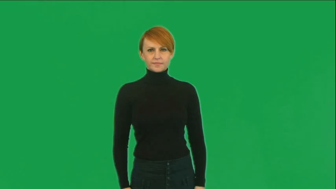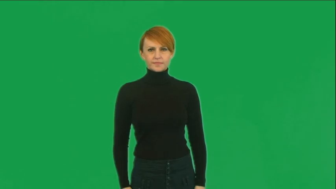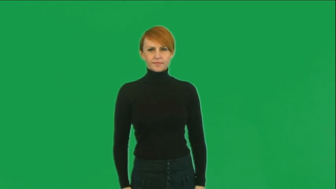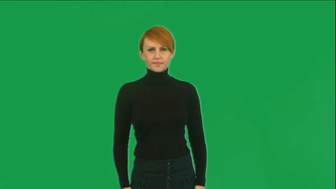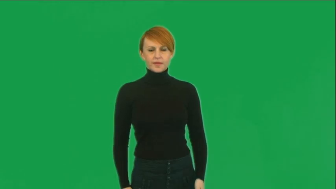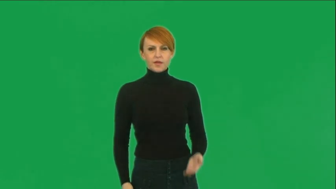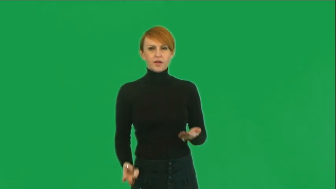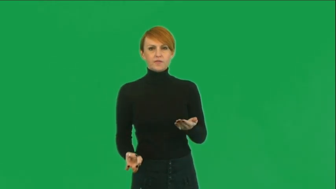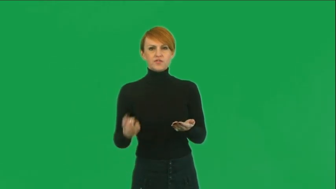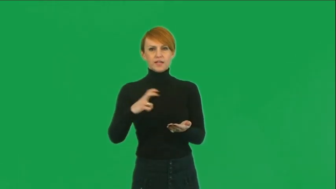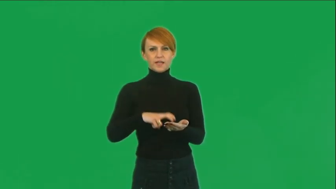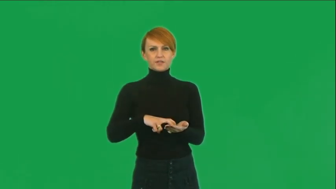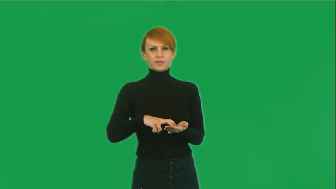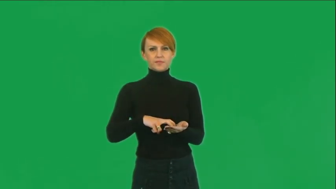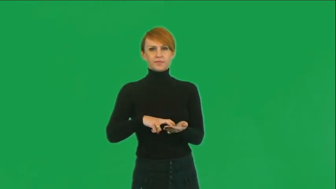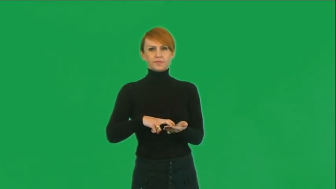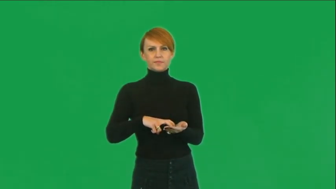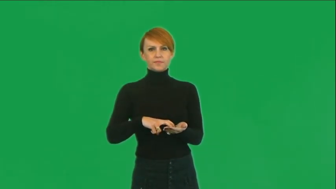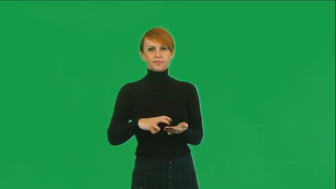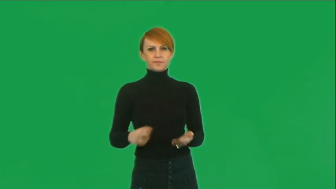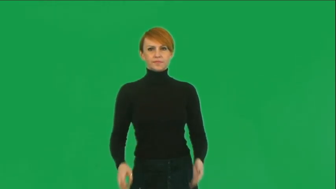wsiadać